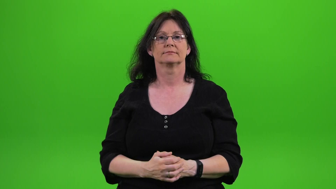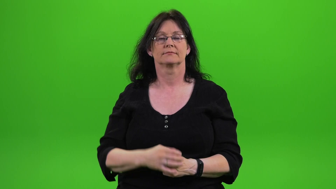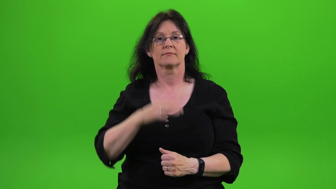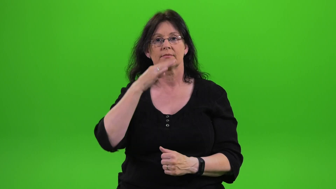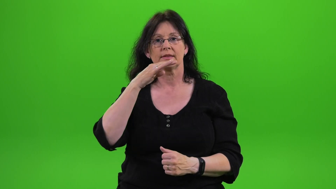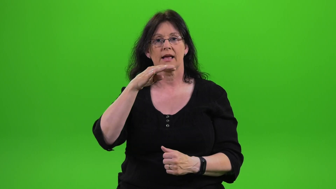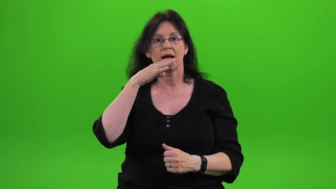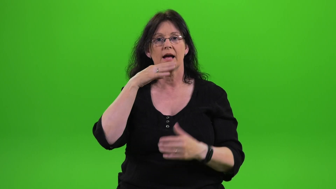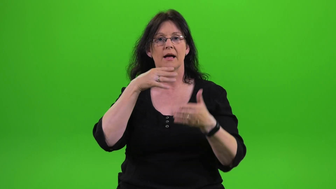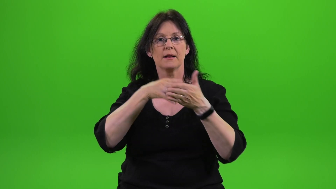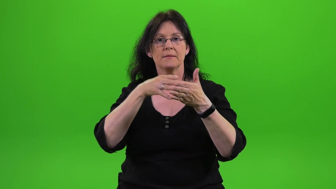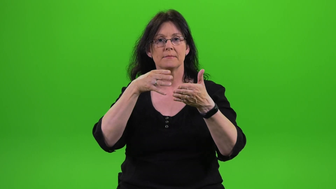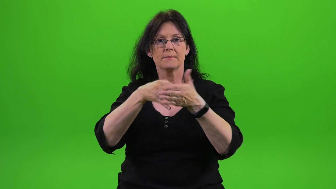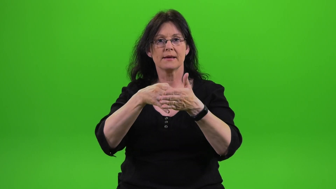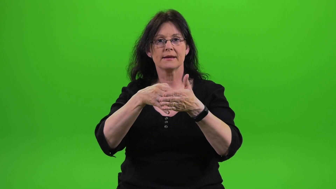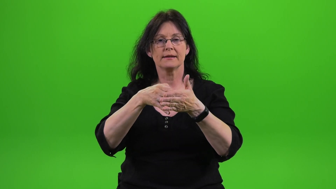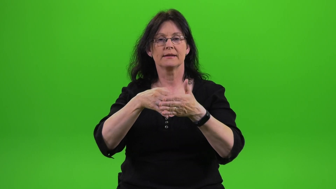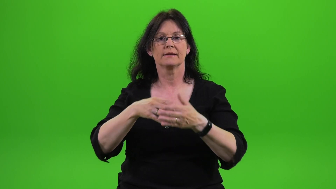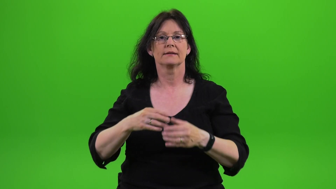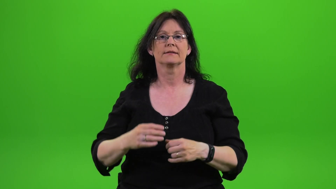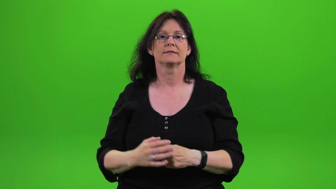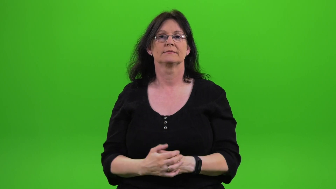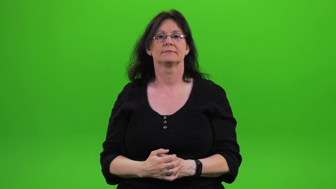Talmein